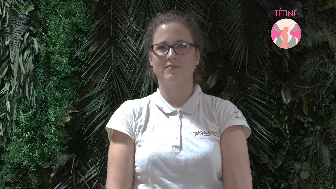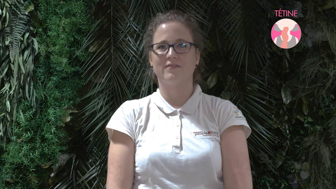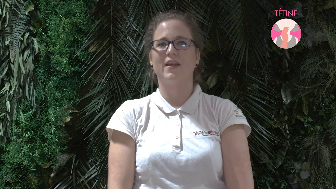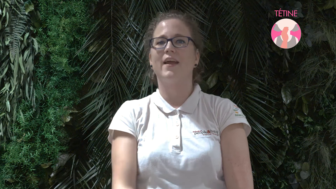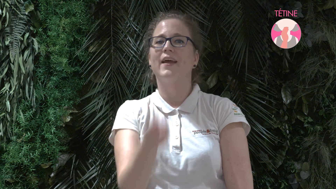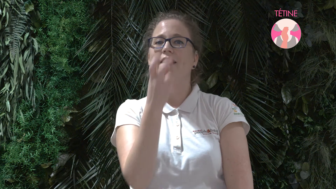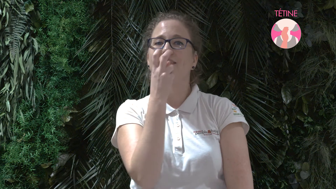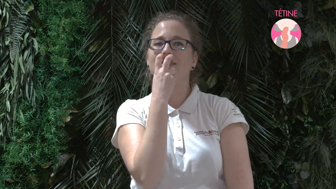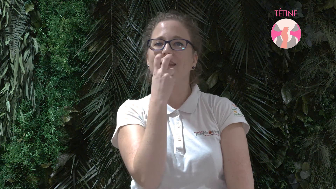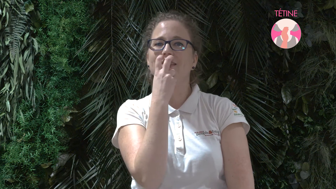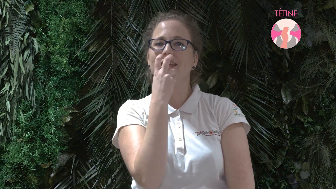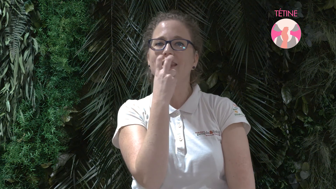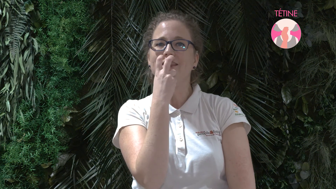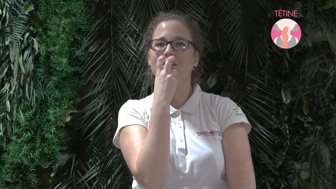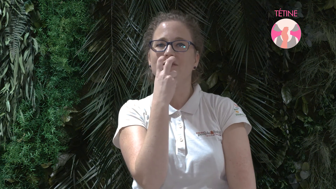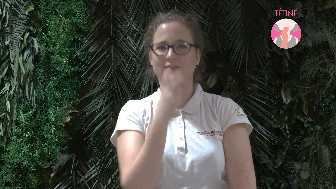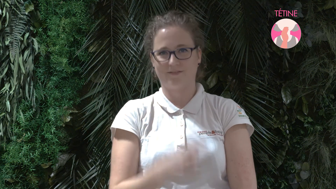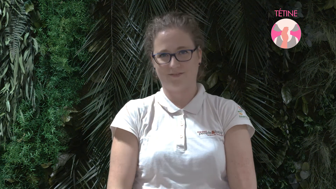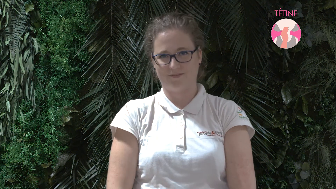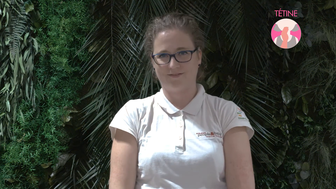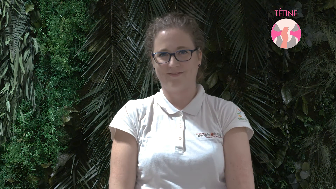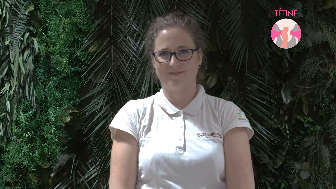tétine